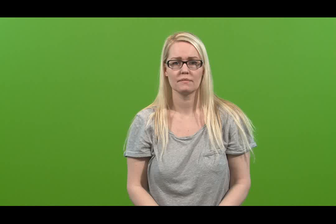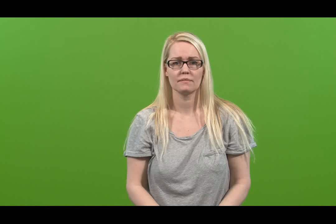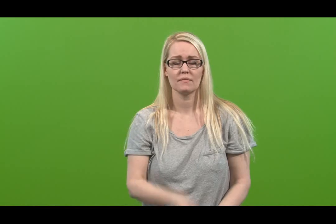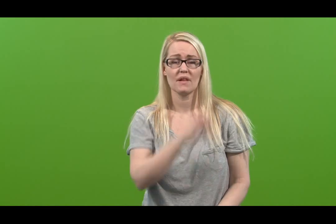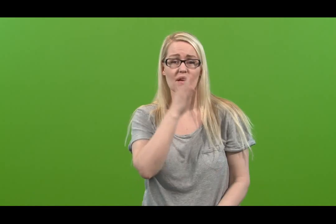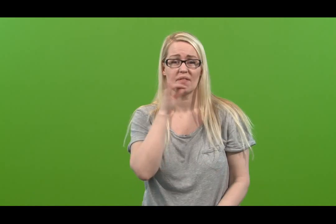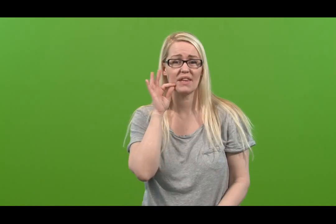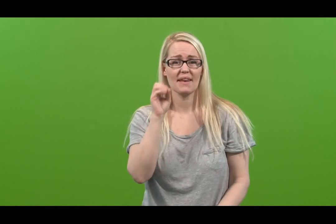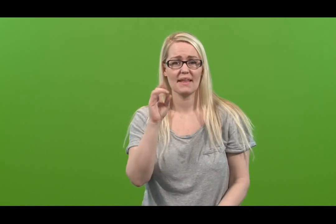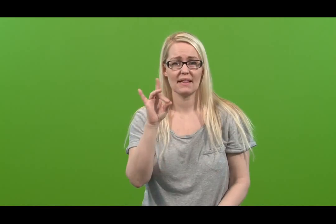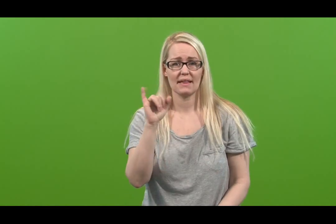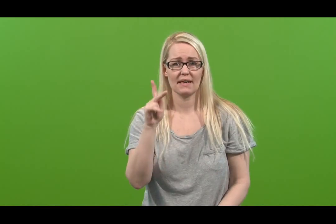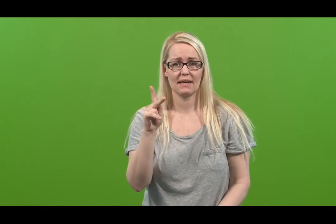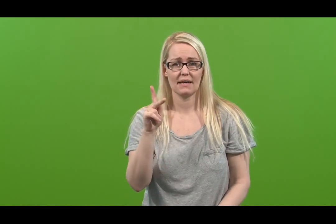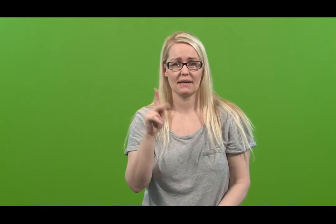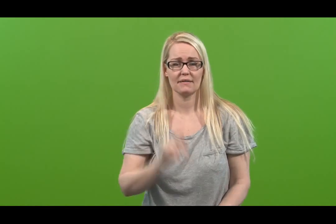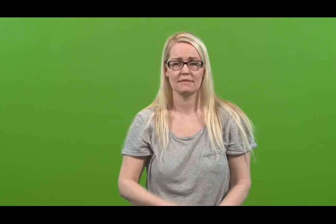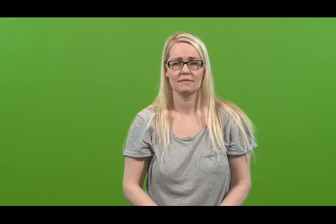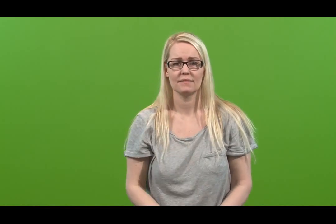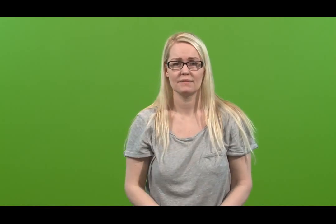Vínedik